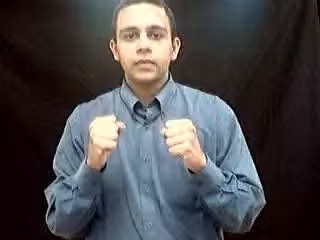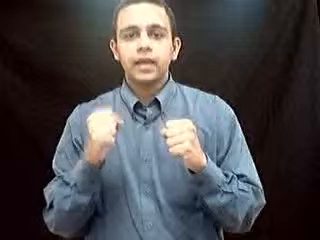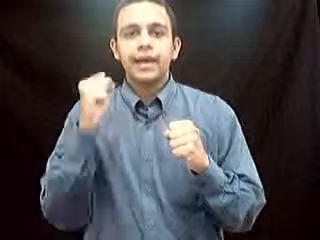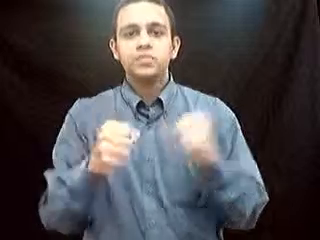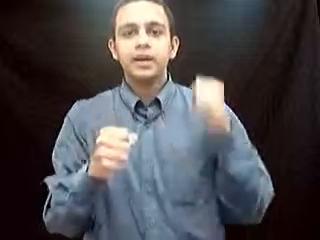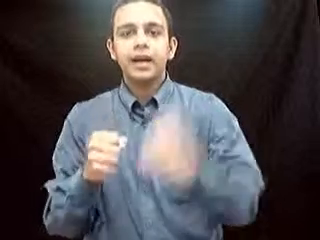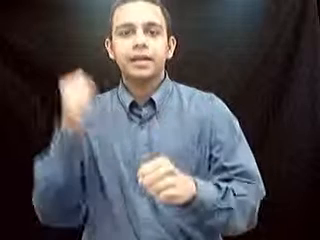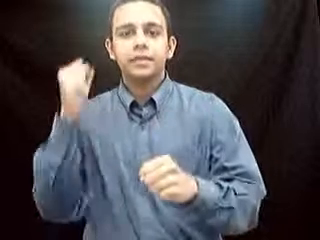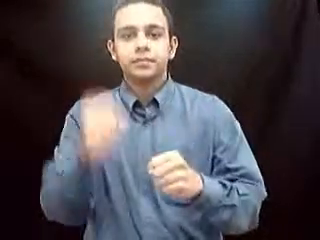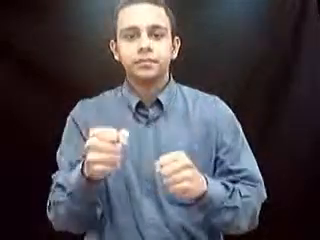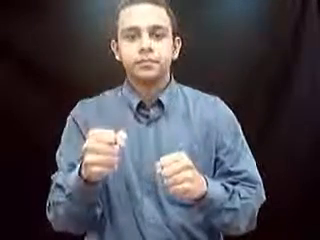espancar